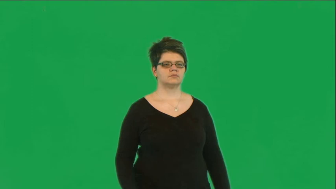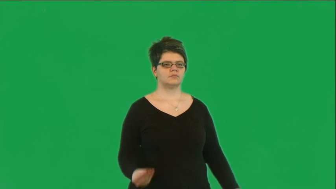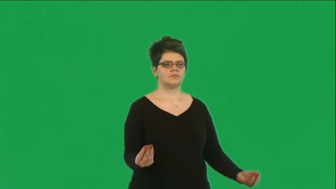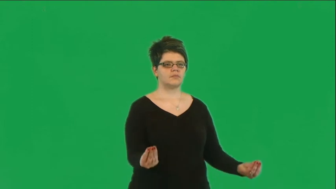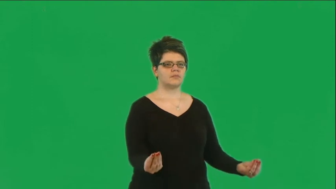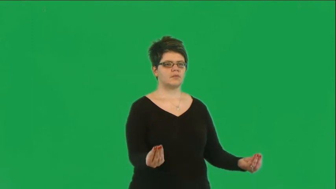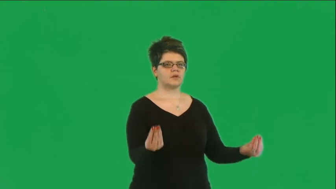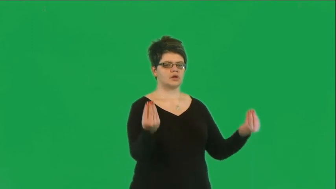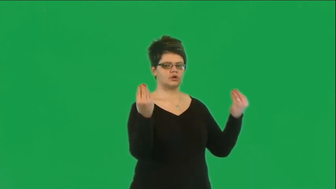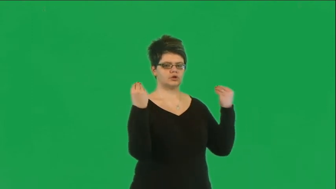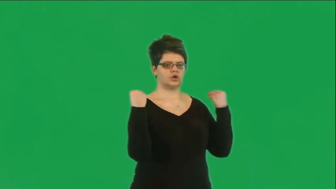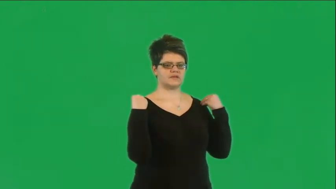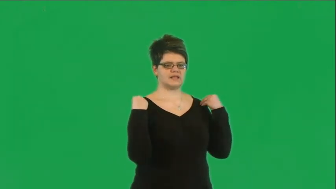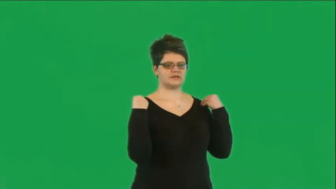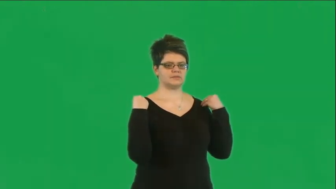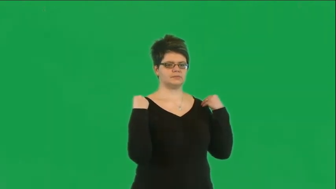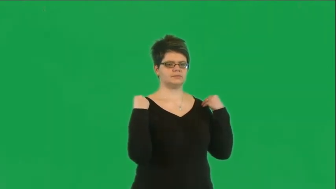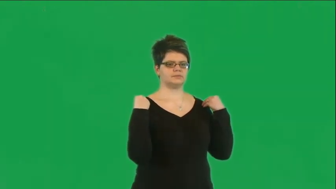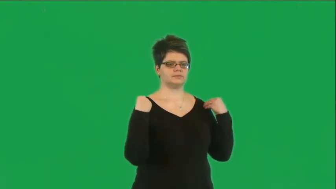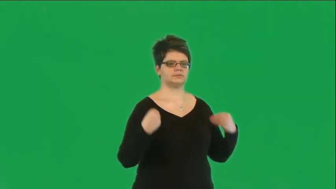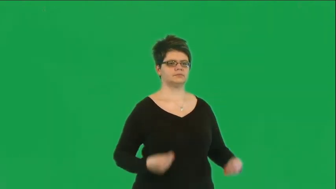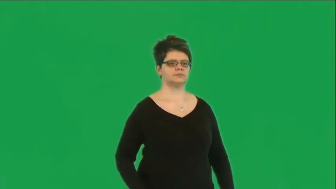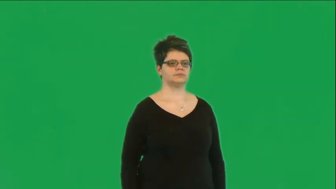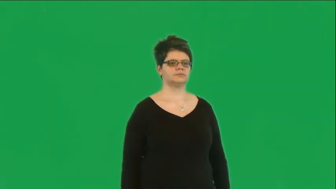dostać